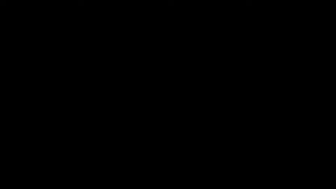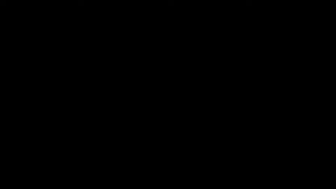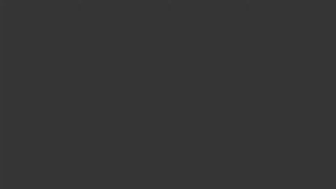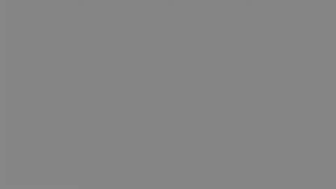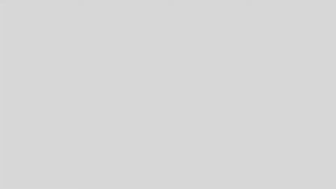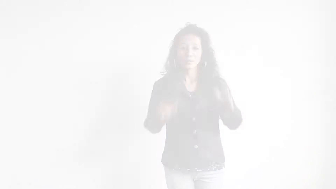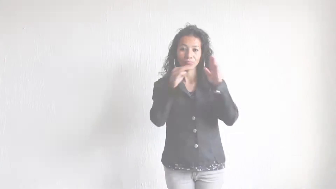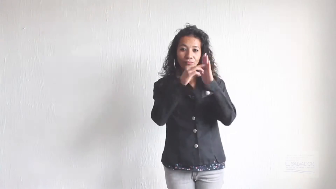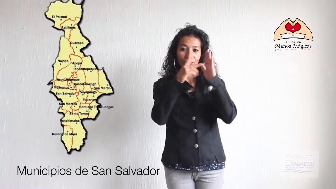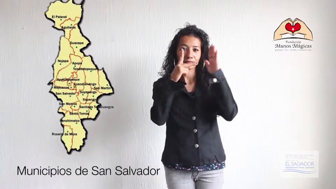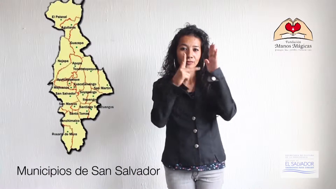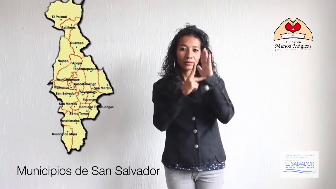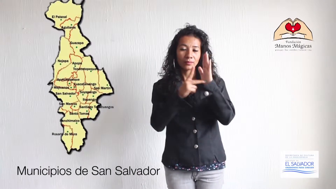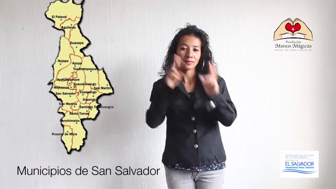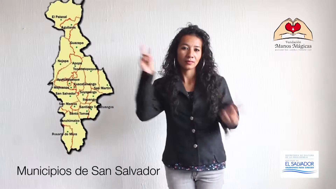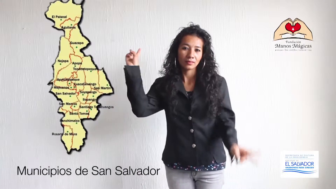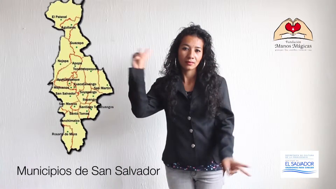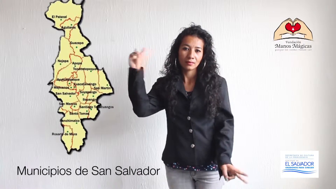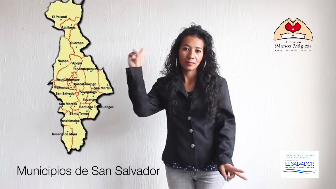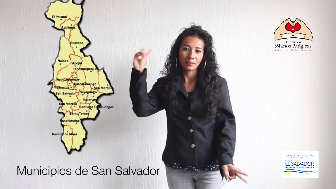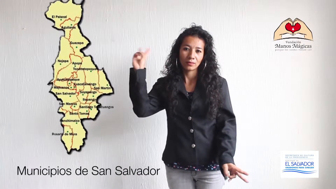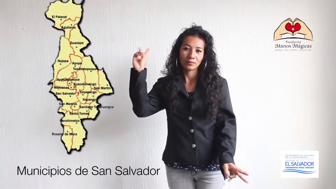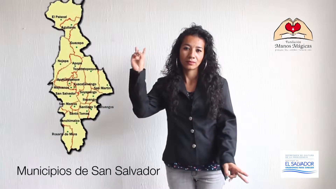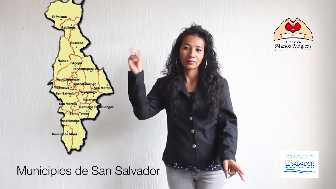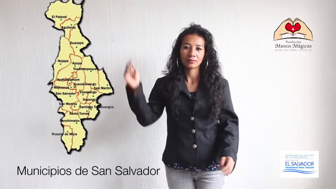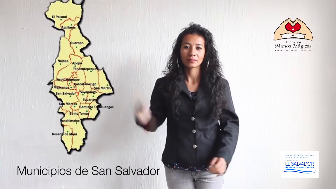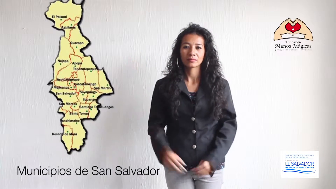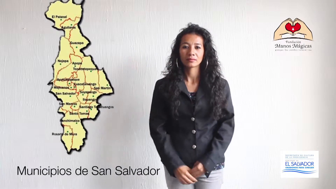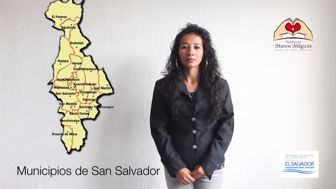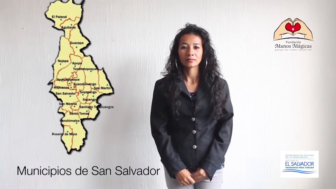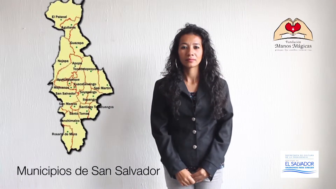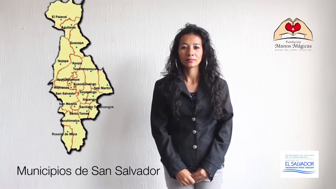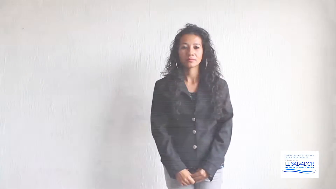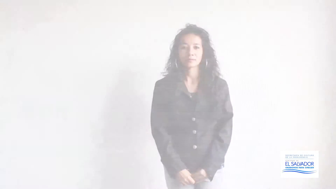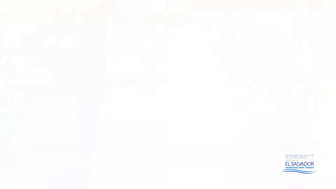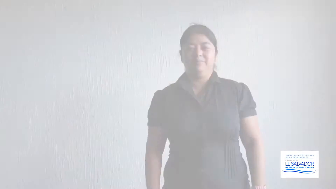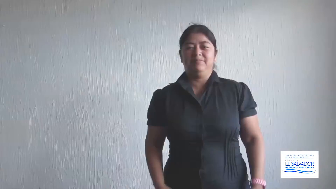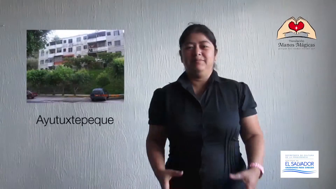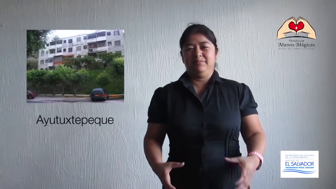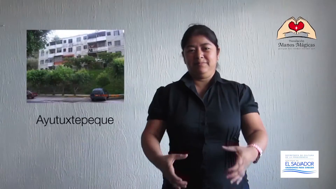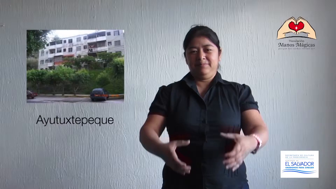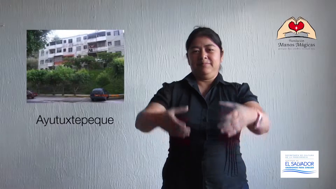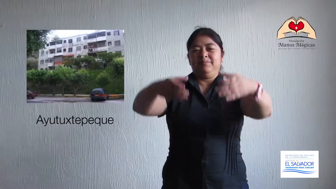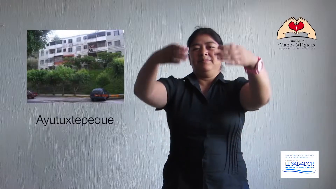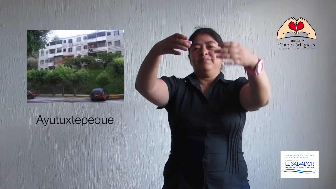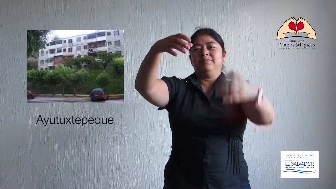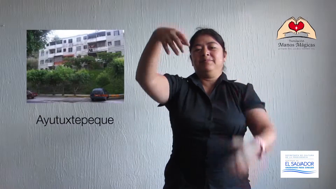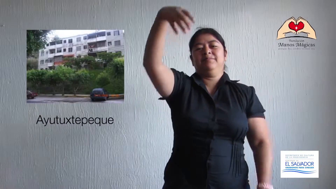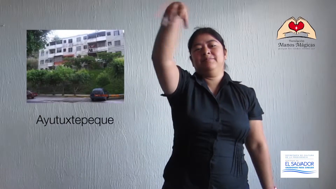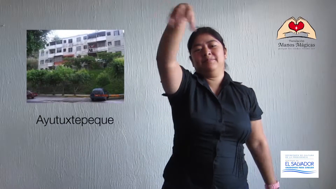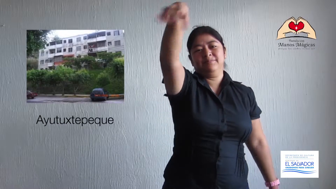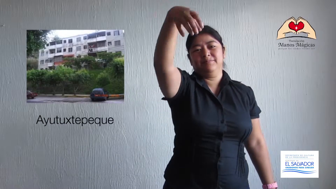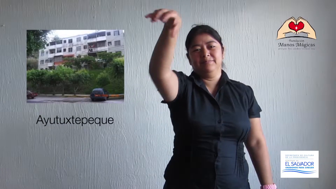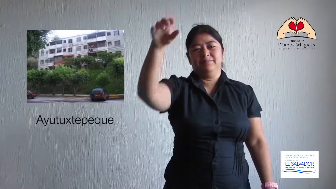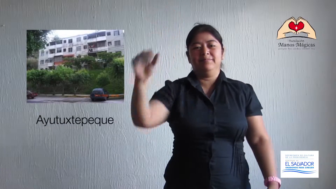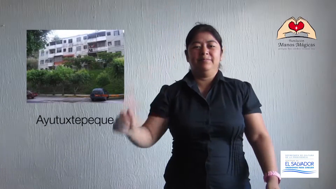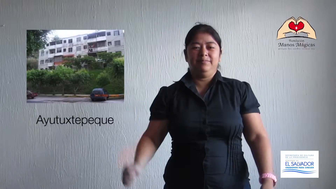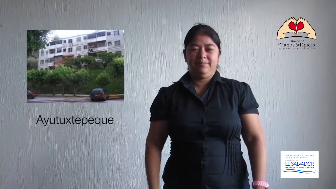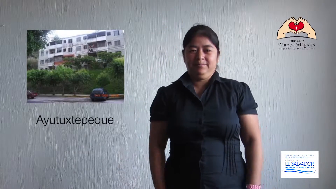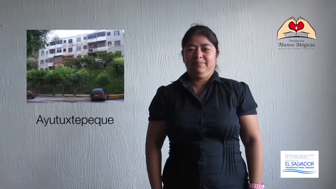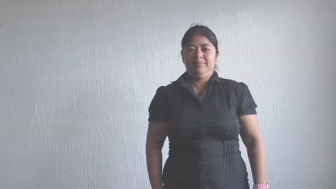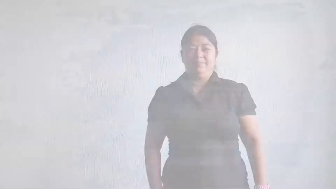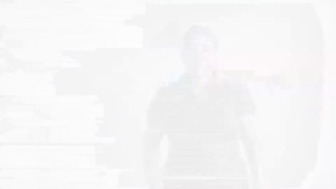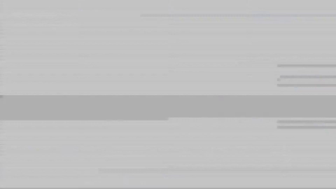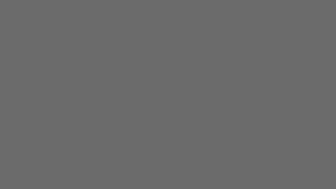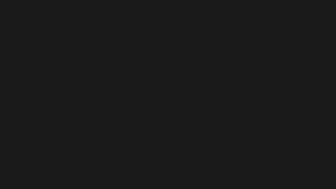Ayutuxtepeque